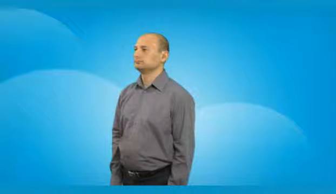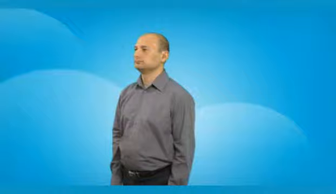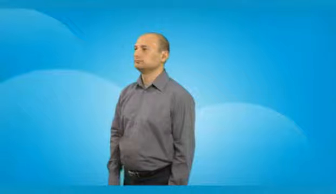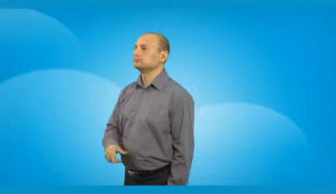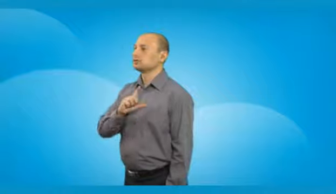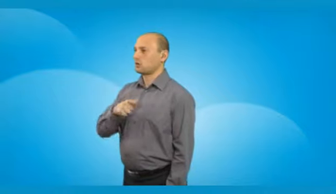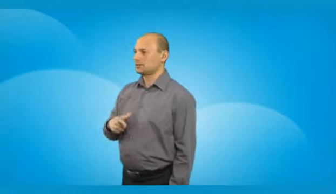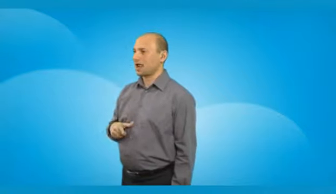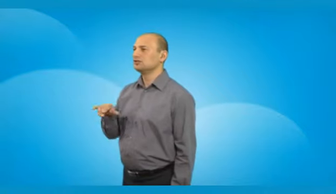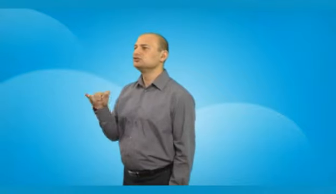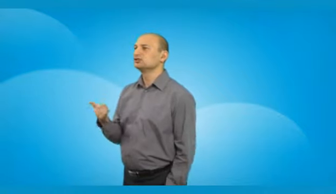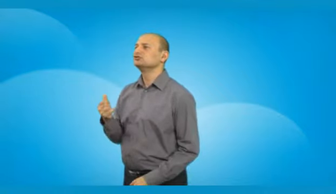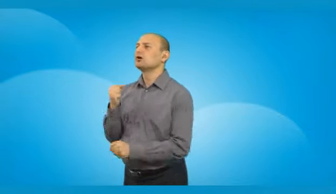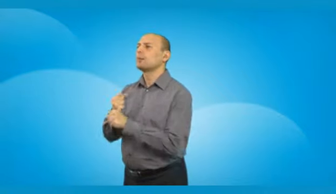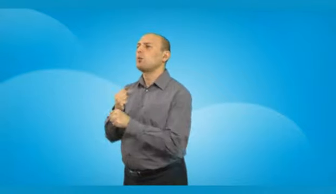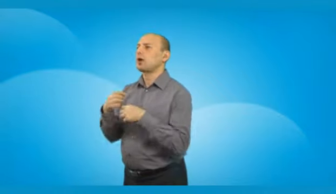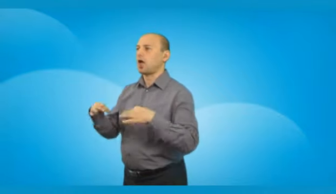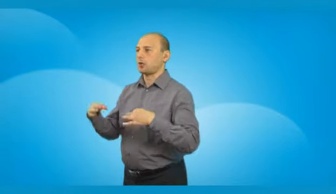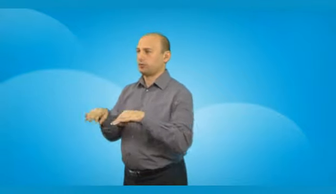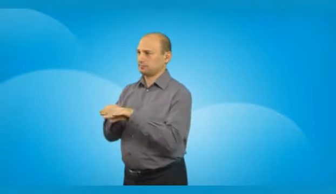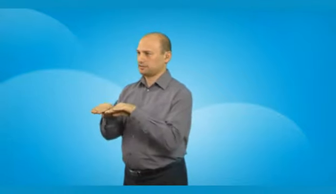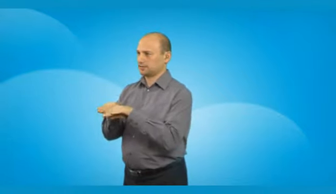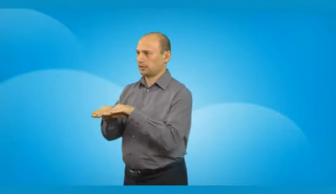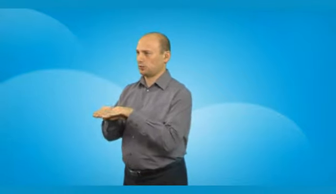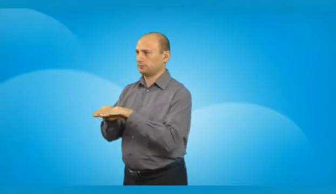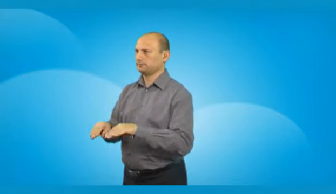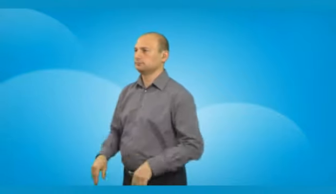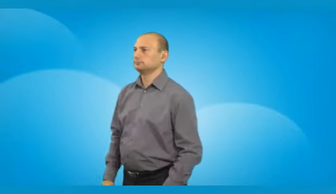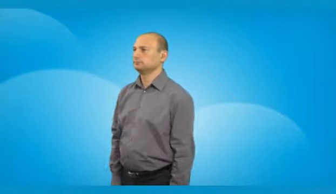Szociális és Munkaügyi Minisztérium